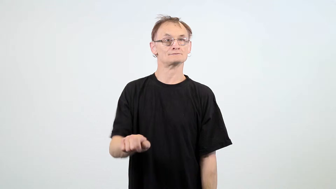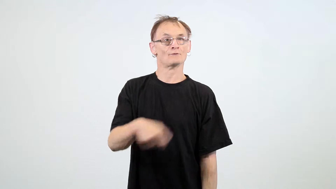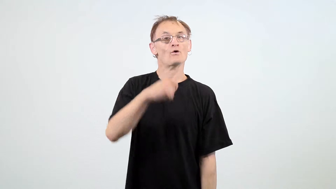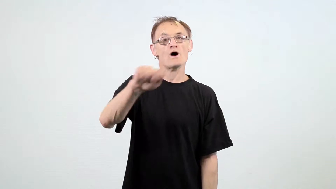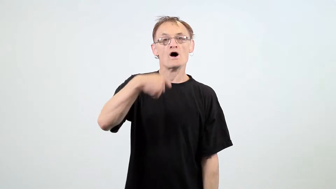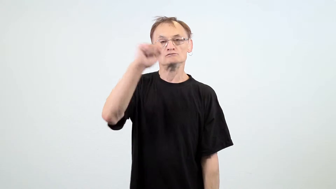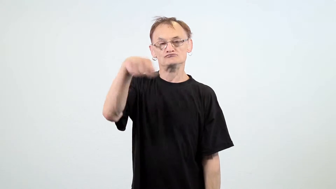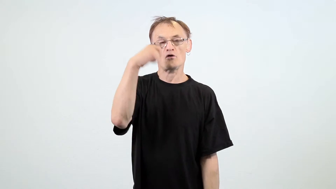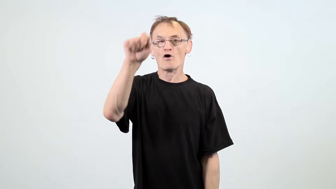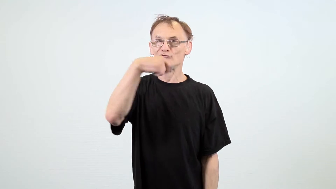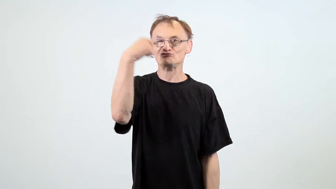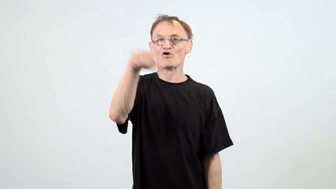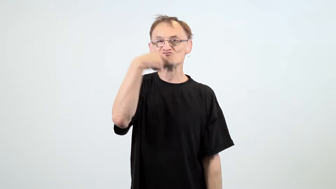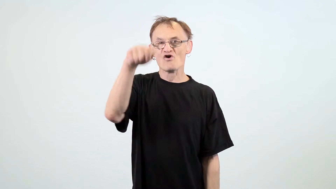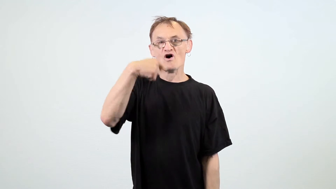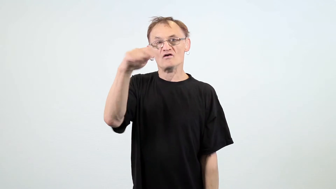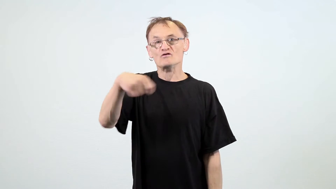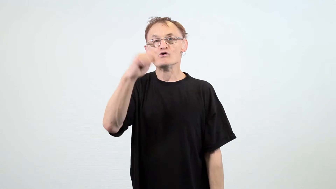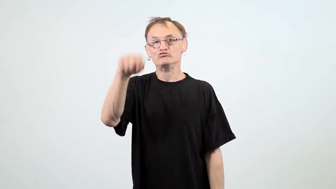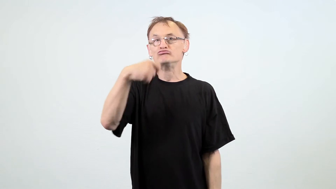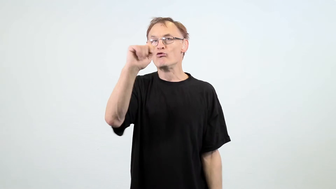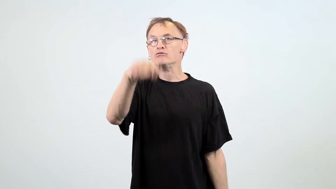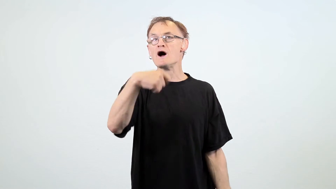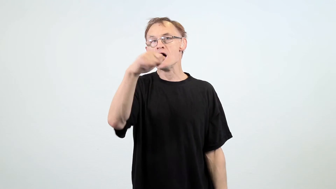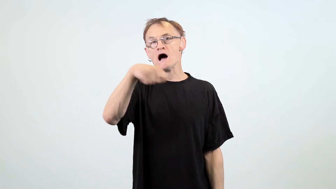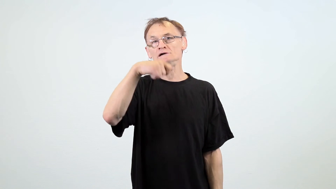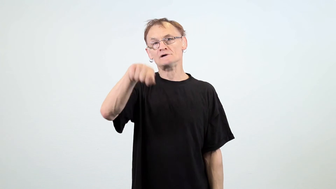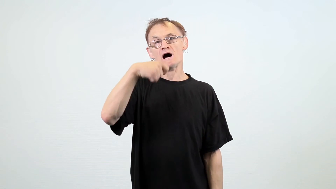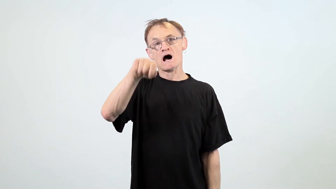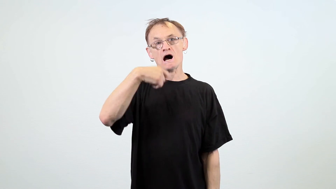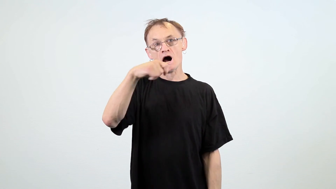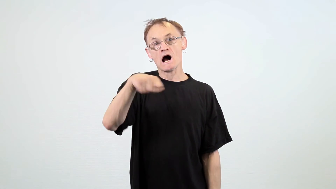Suppe